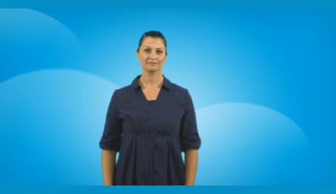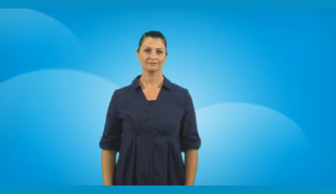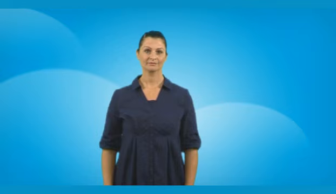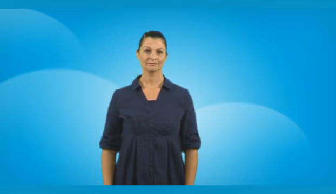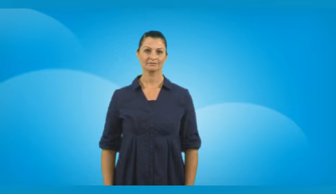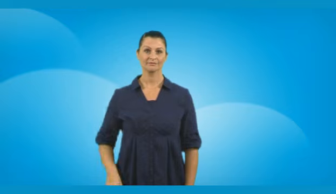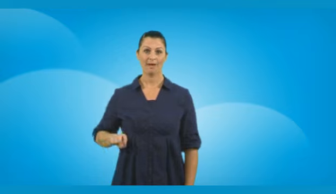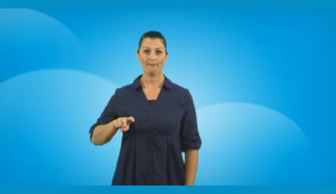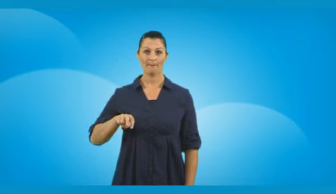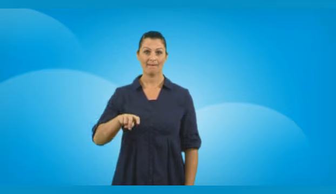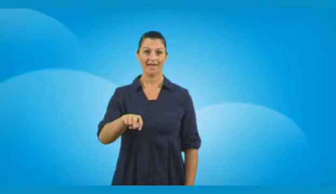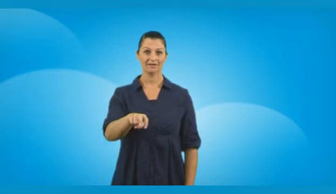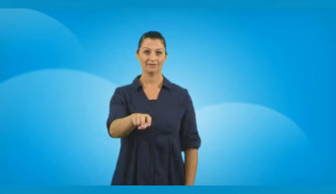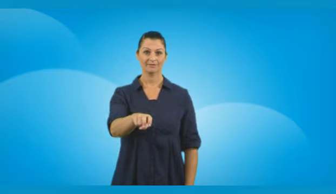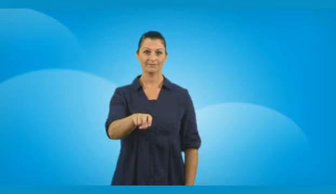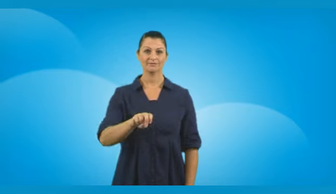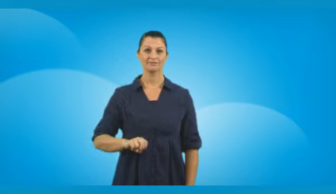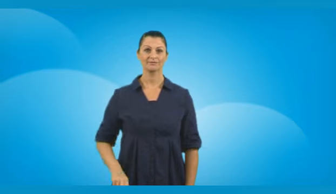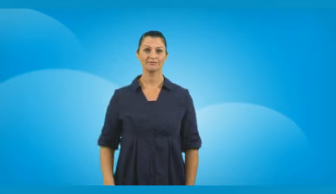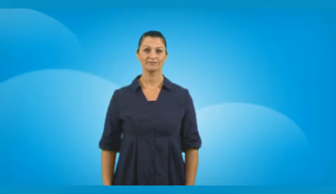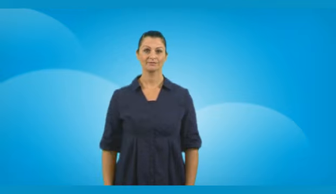Megy